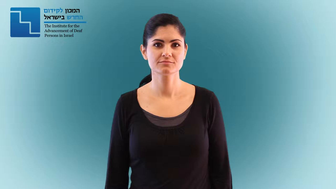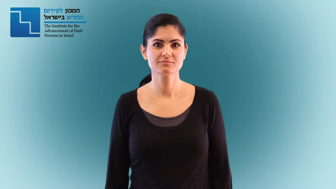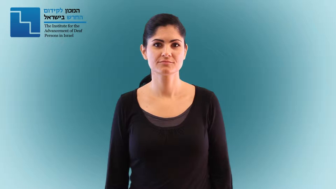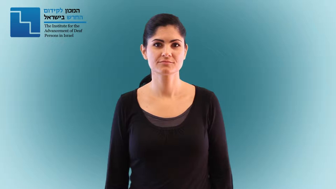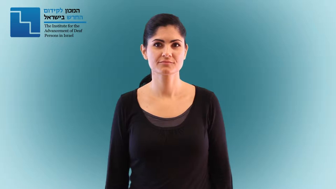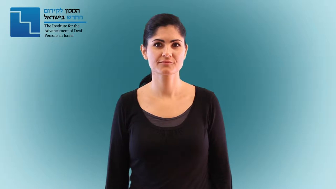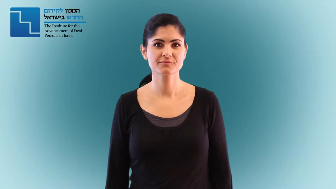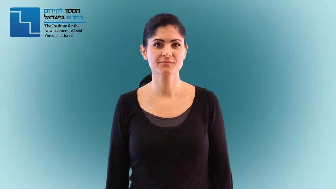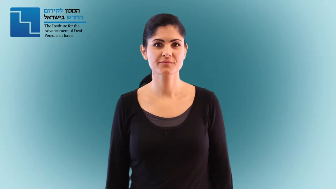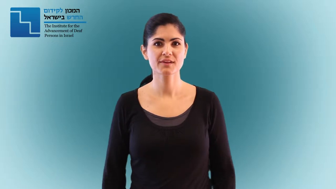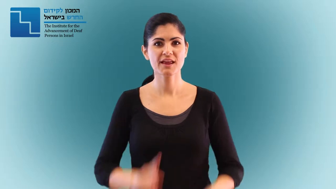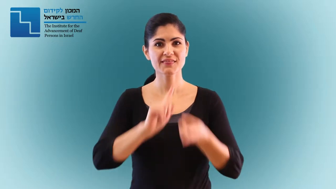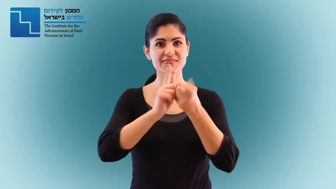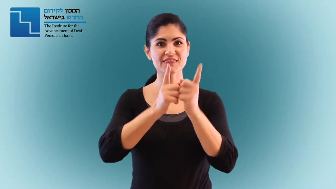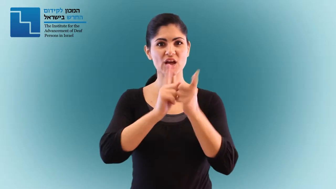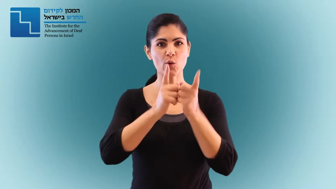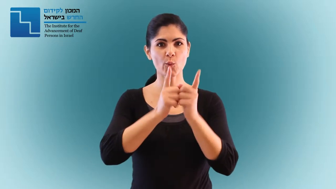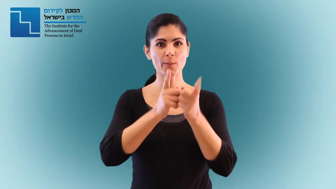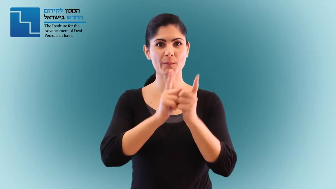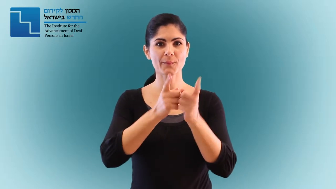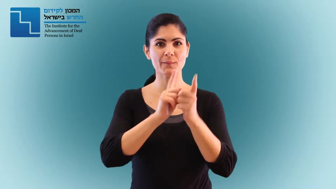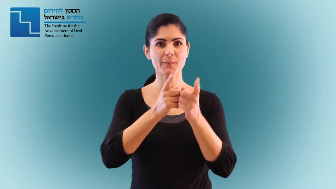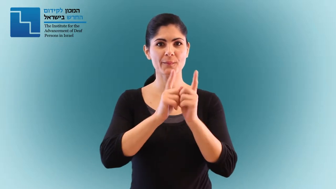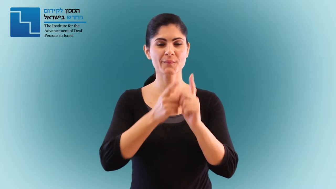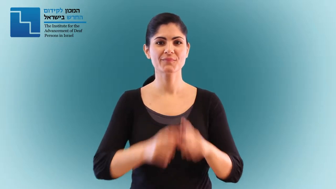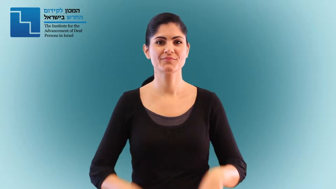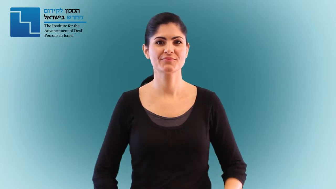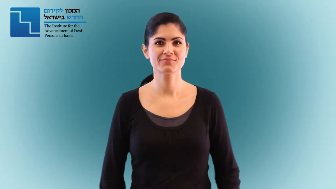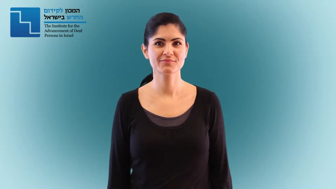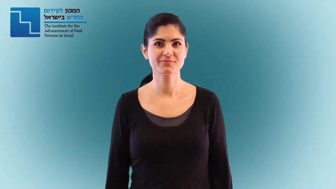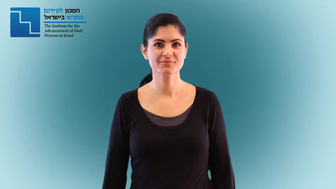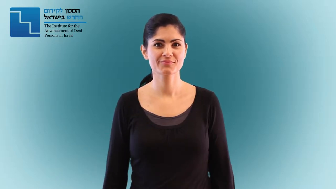תרגום